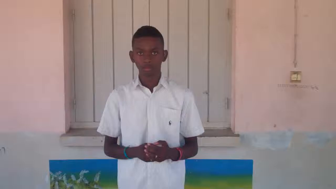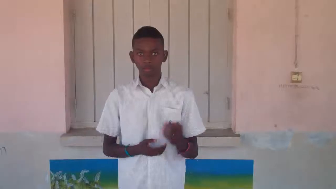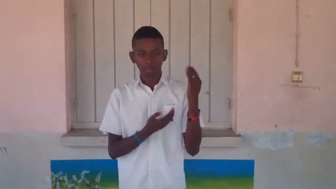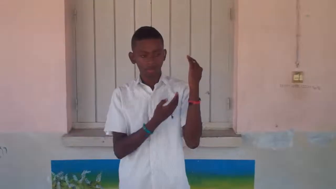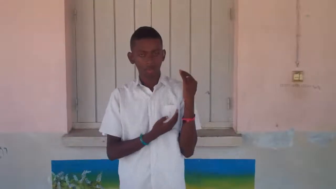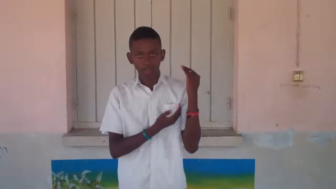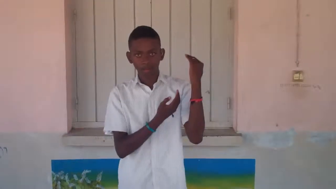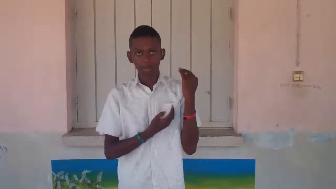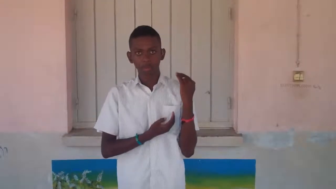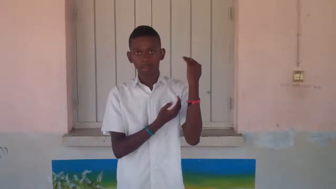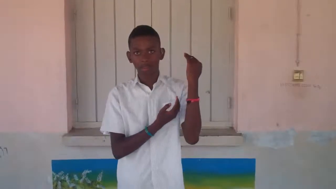saribakoly